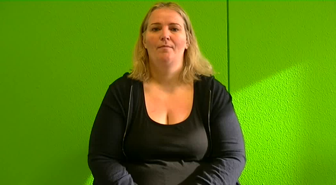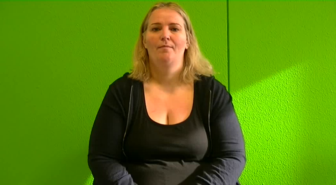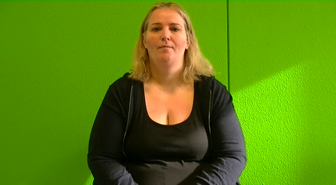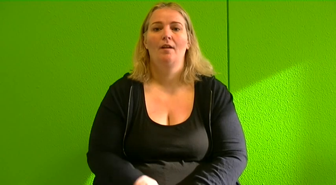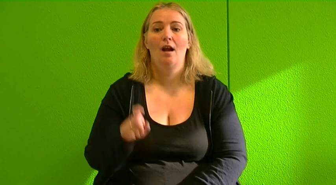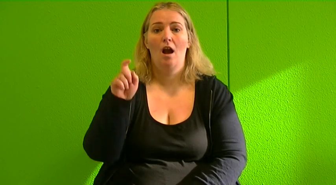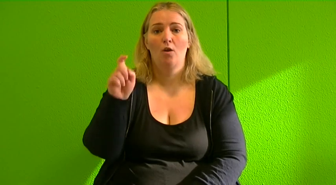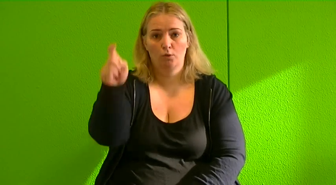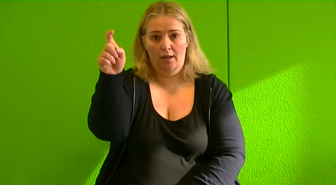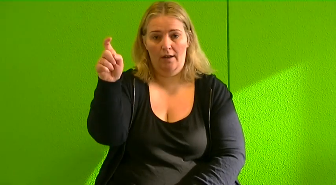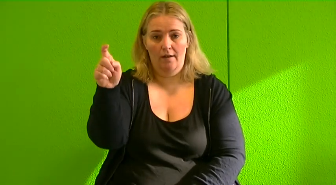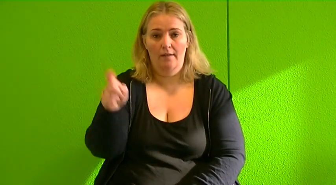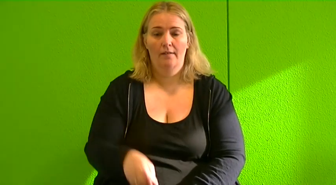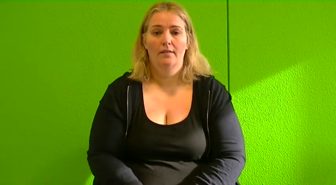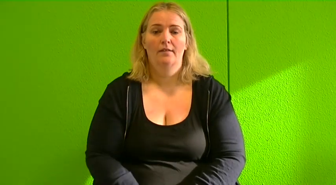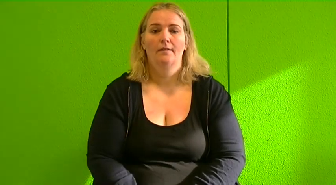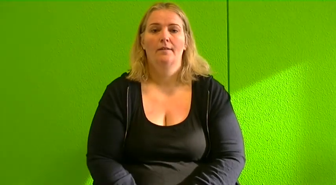Ásaka